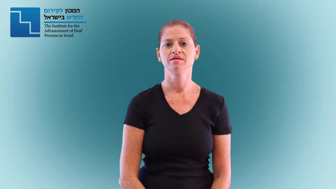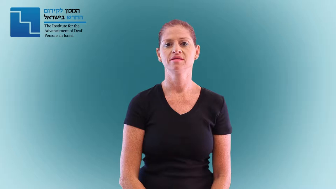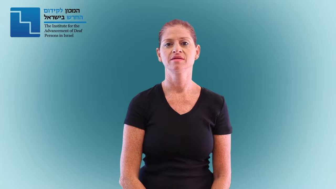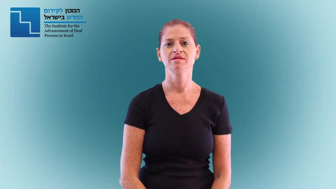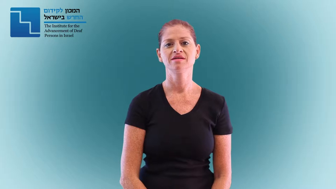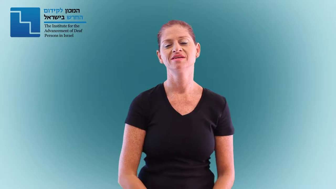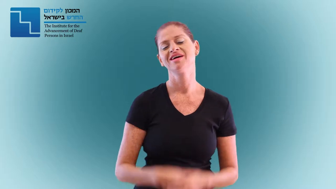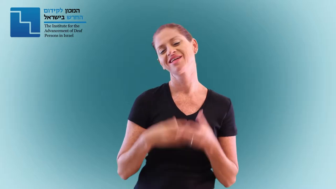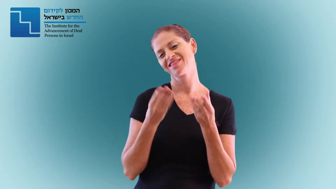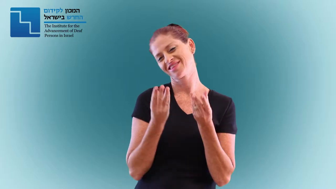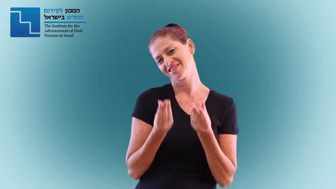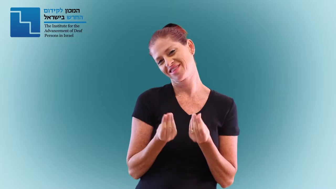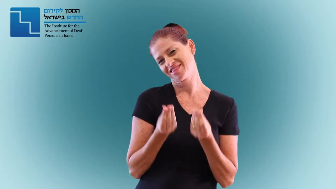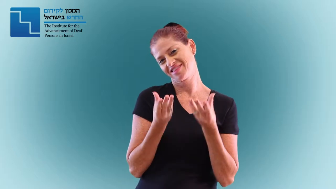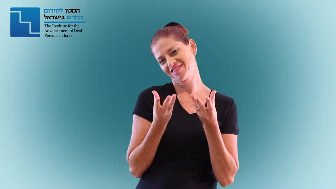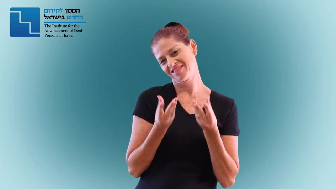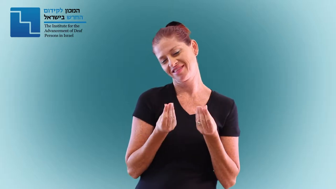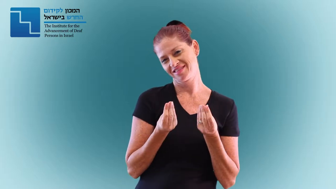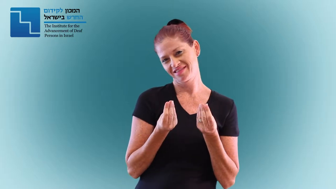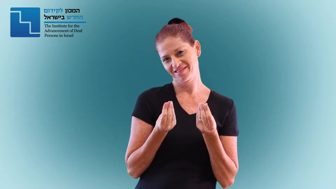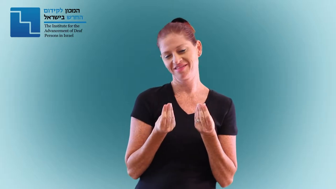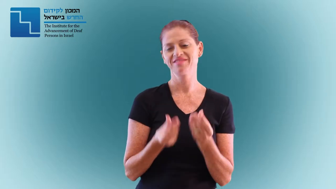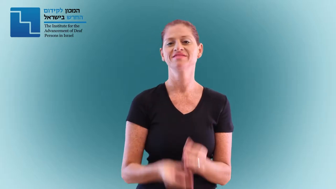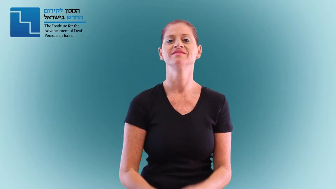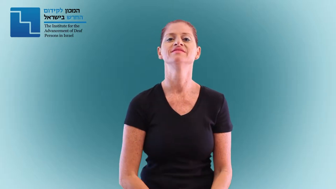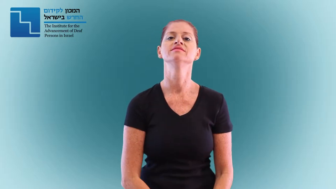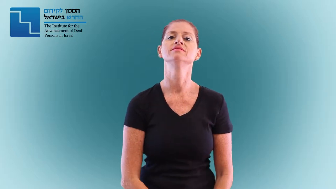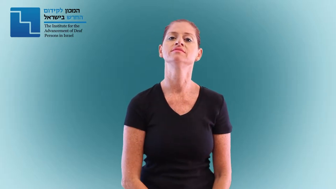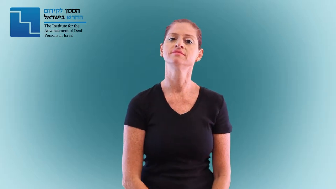רך